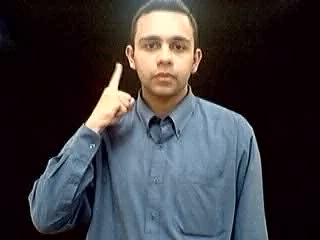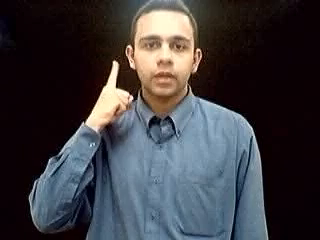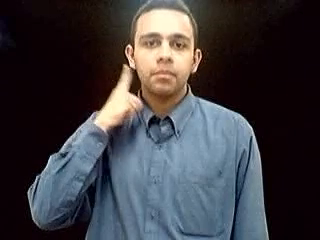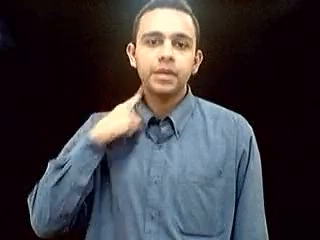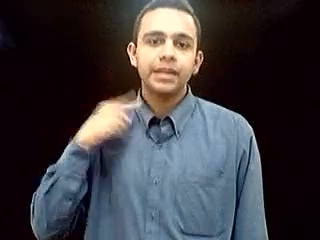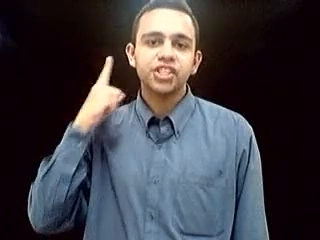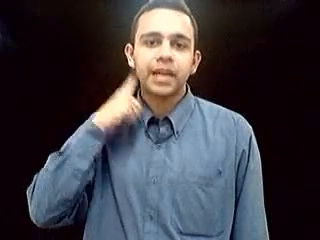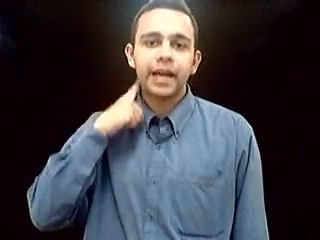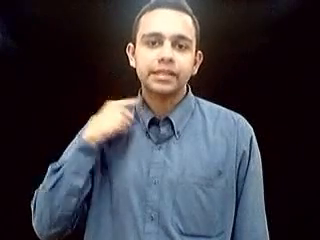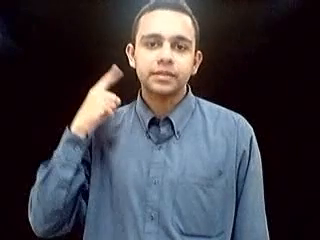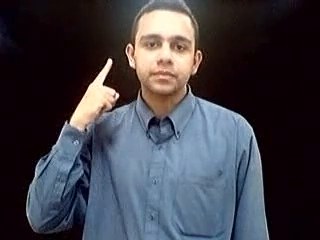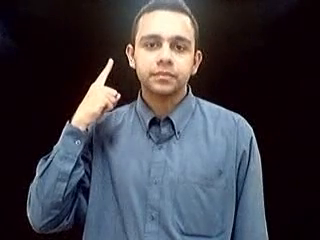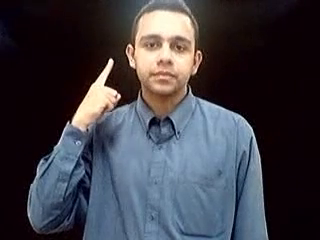Minas Gerais